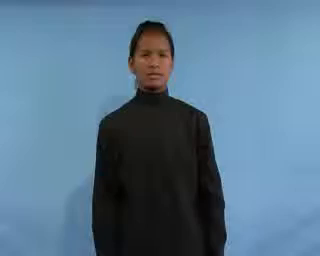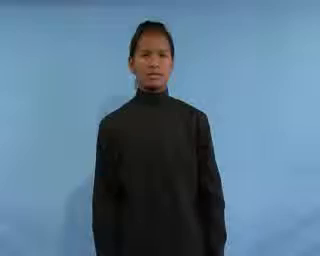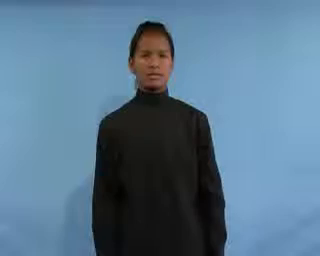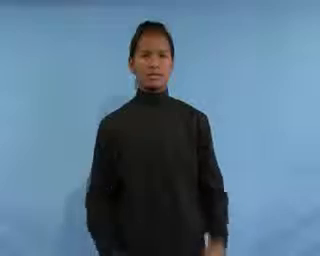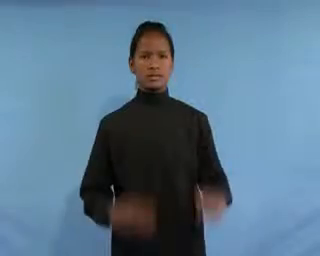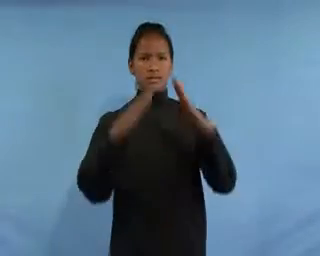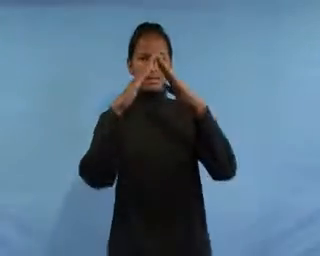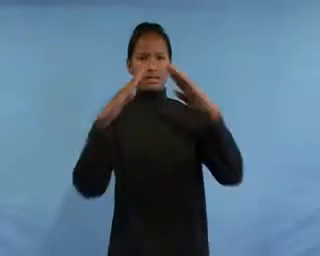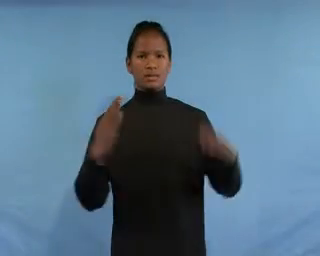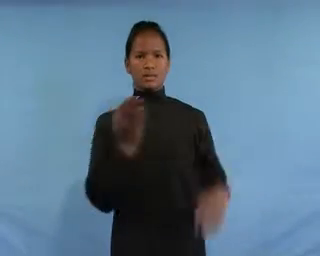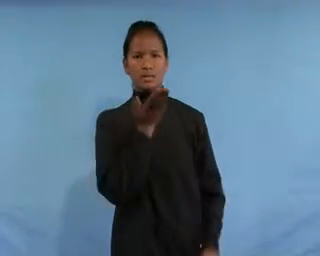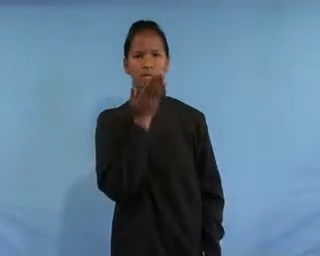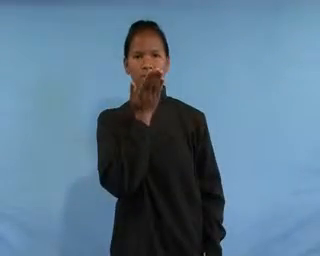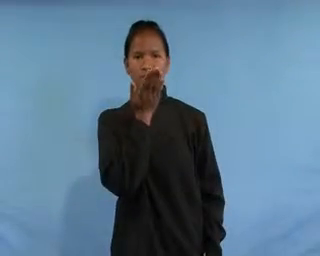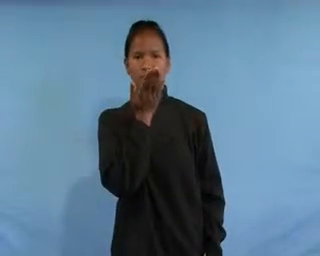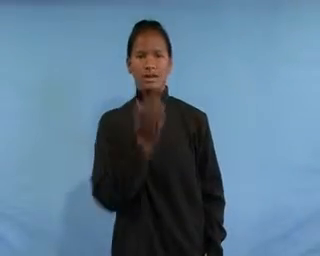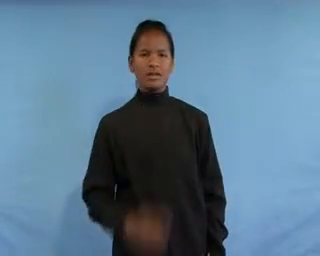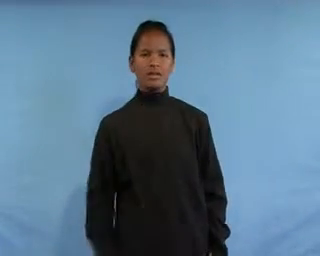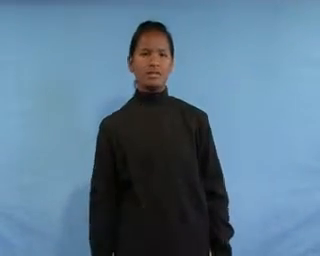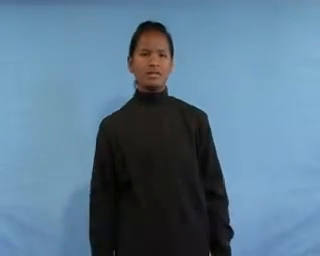lakozia